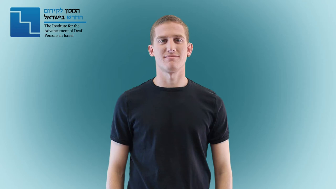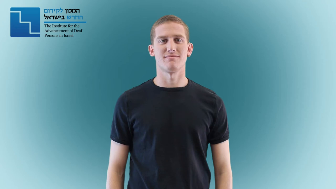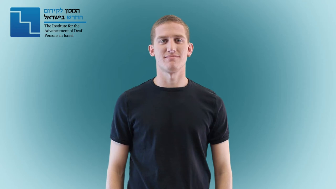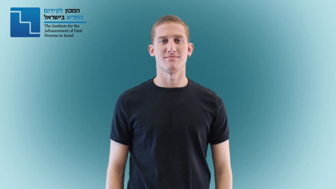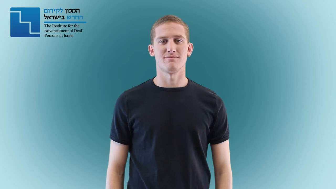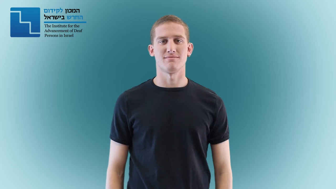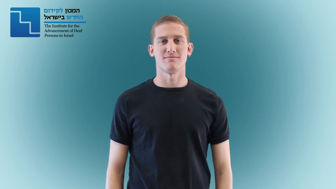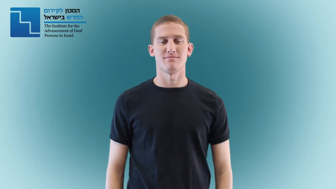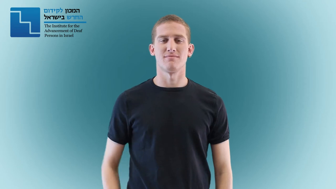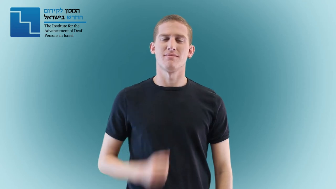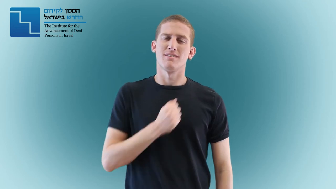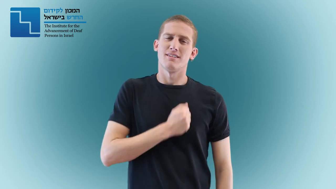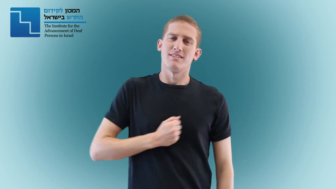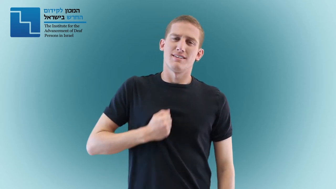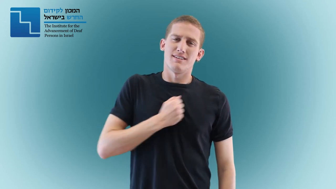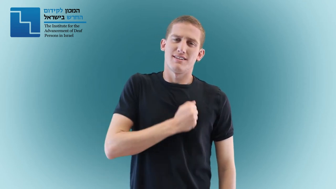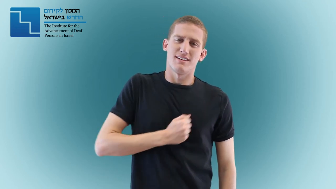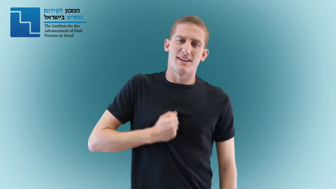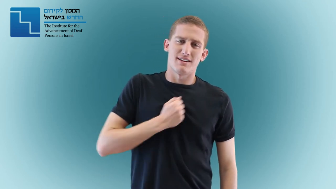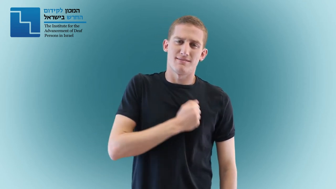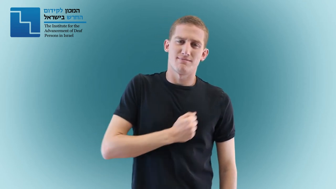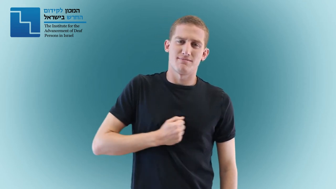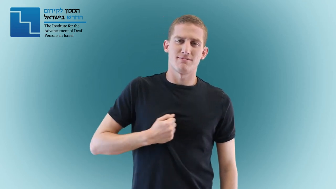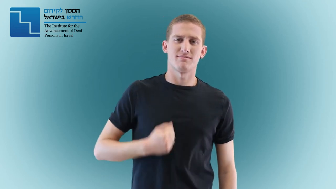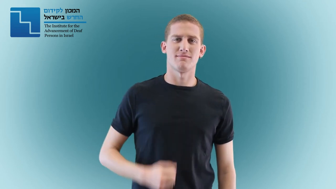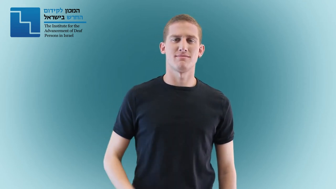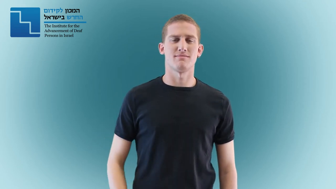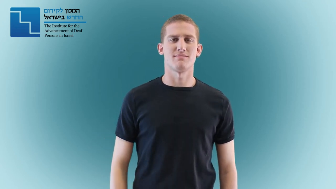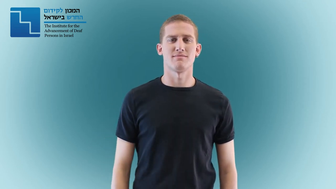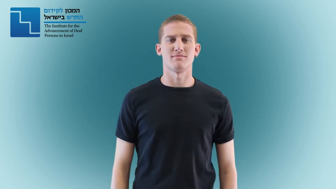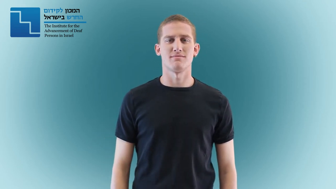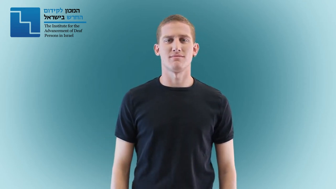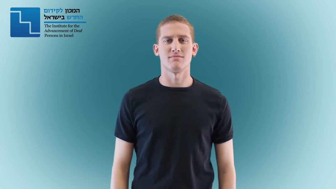לנחם